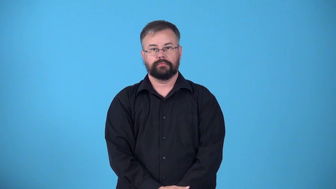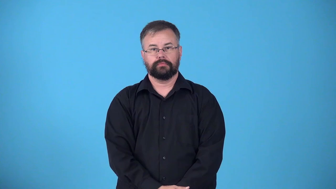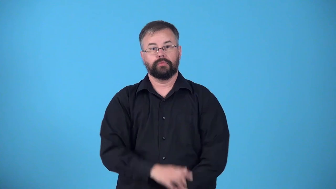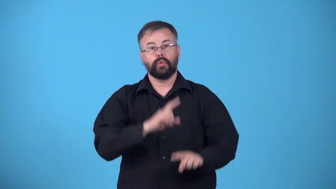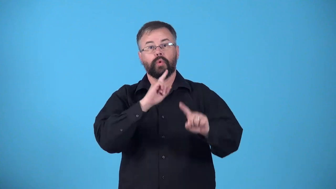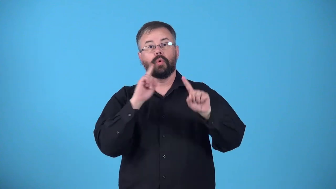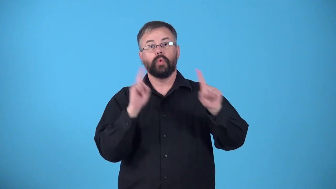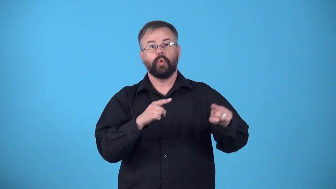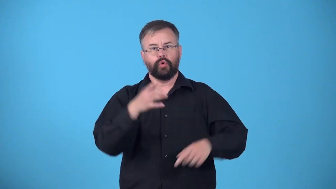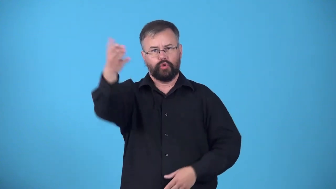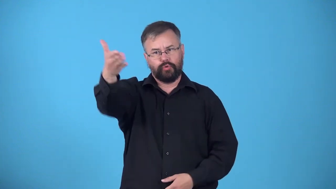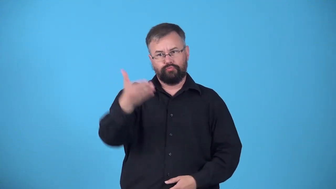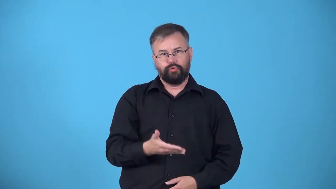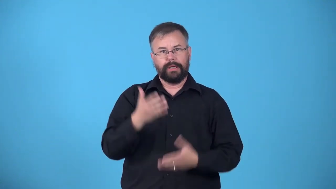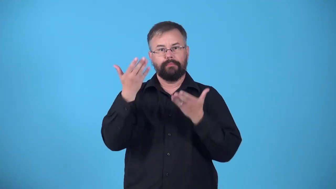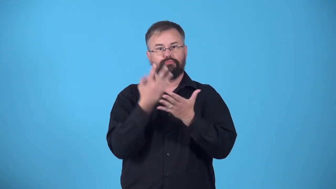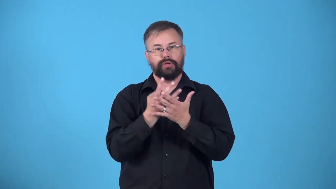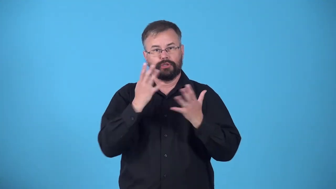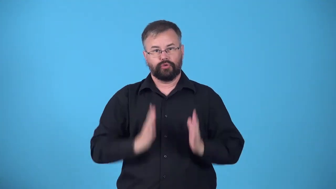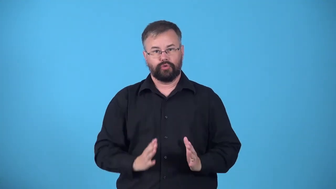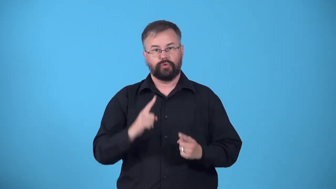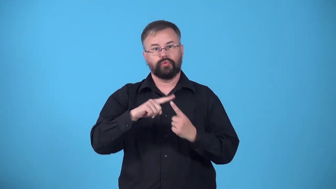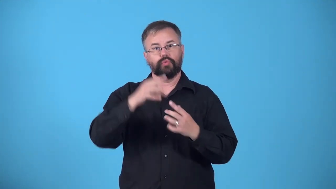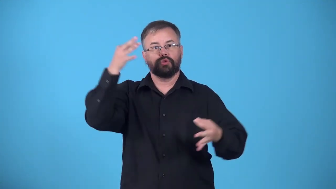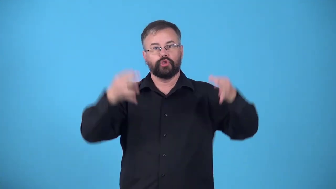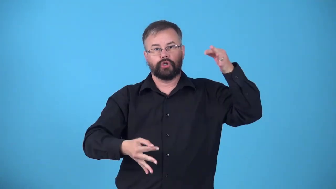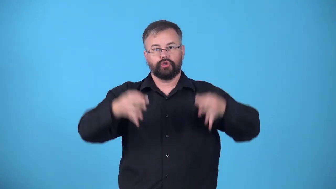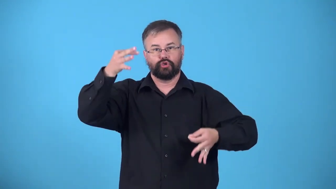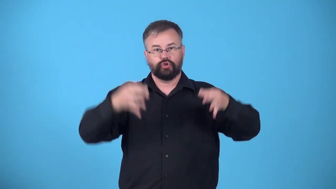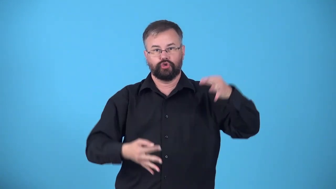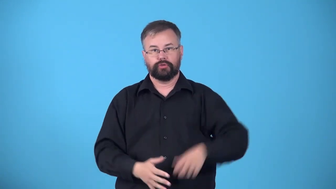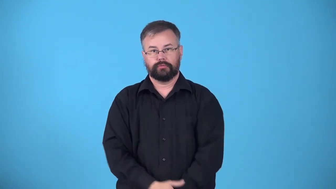habeas corpus